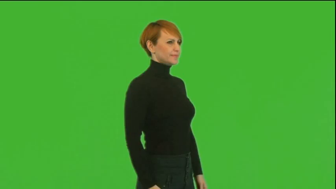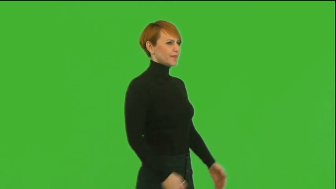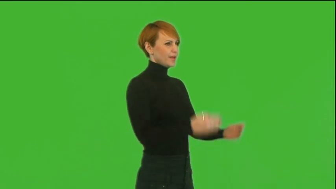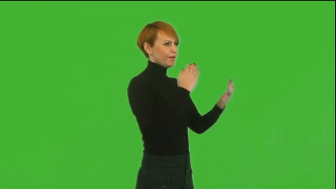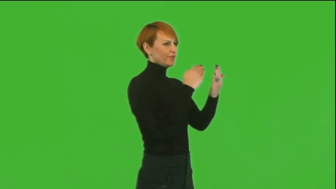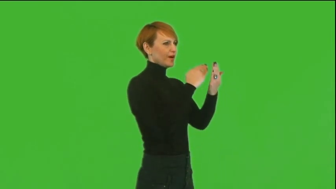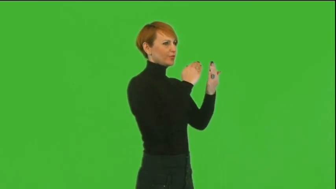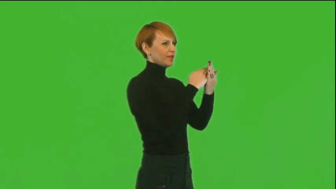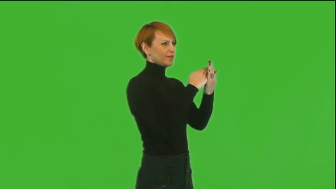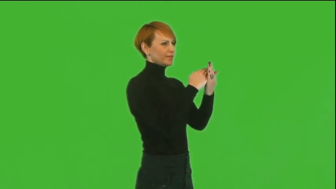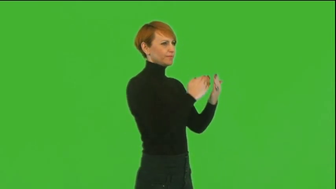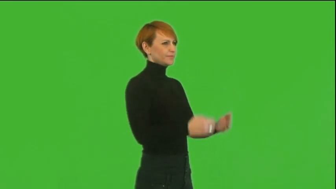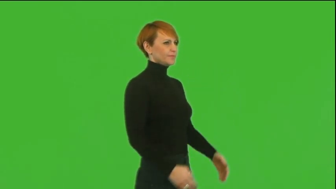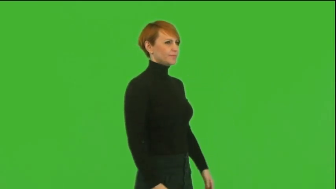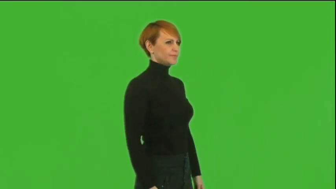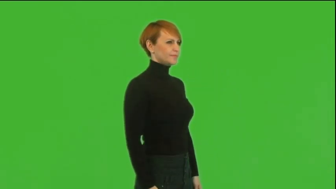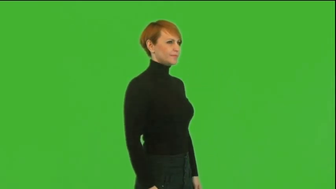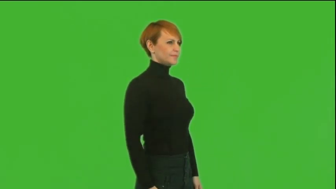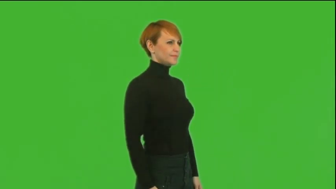warunek